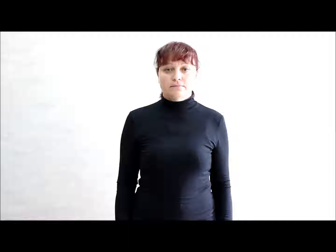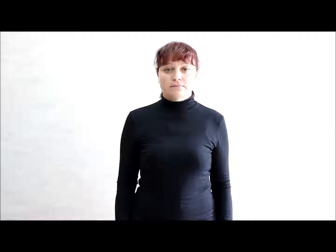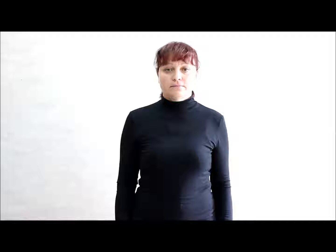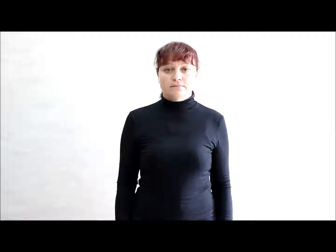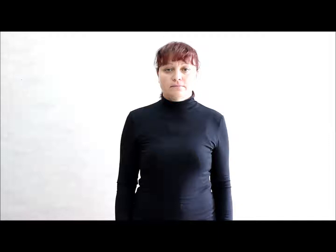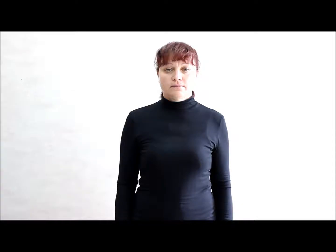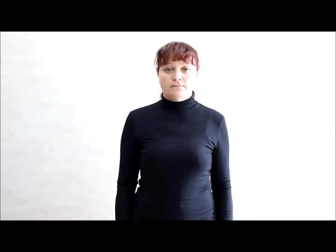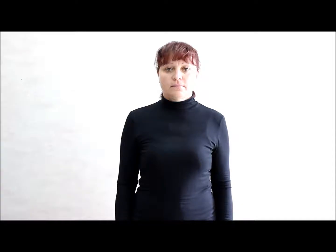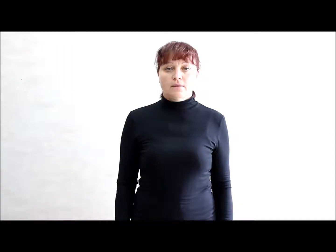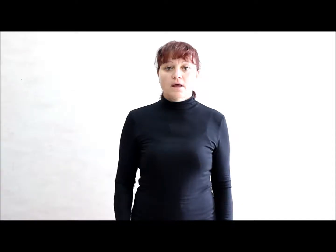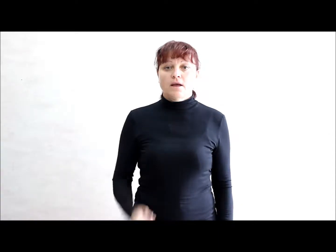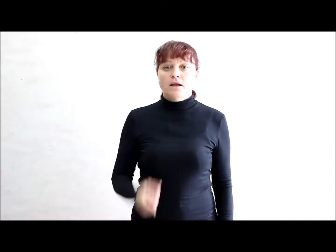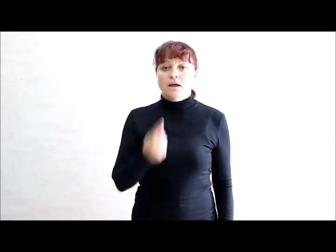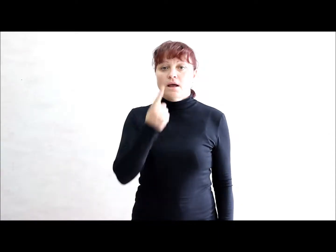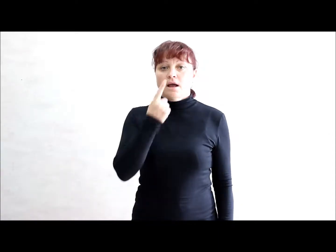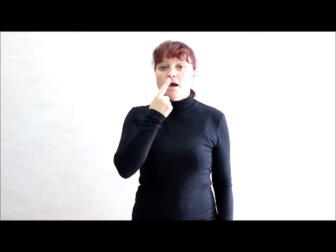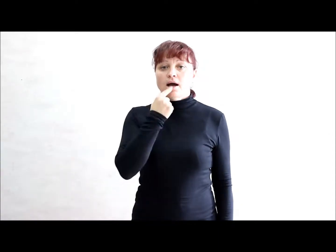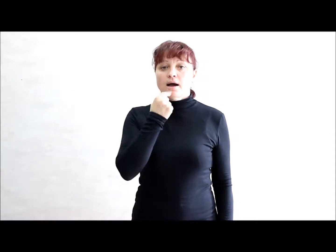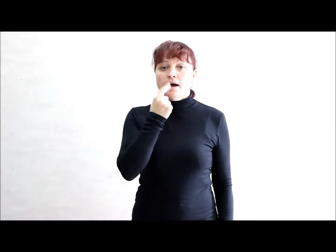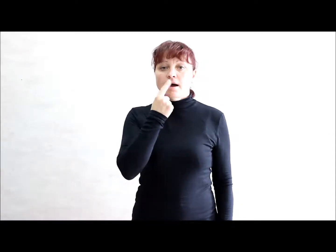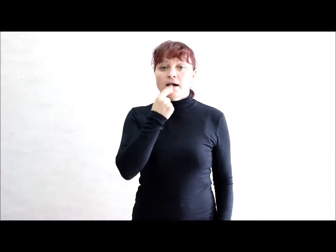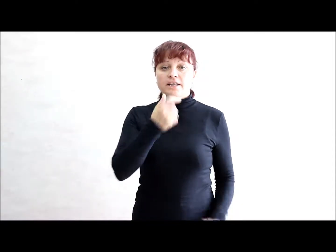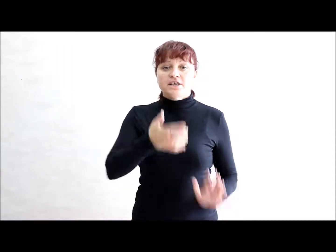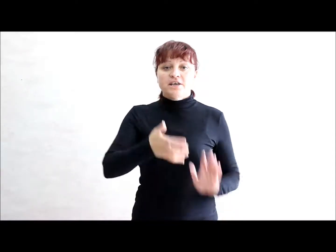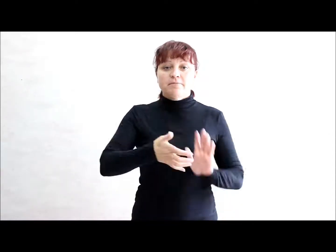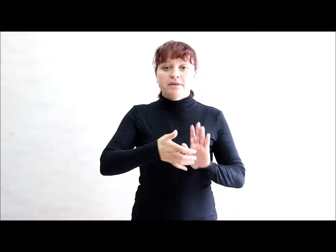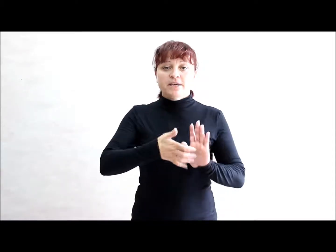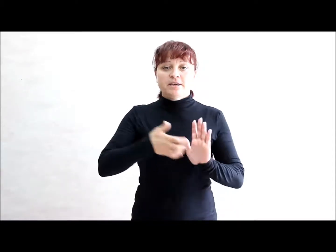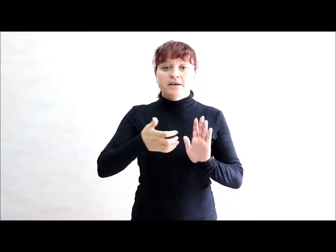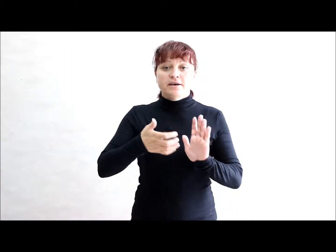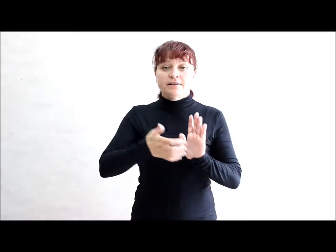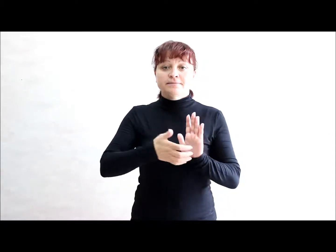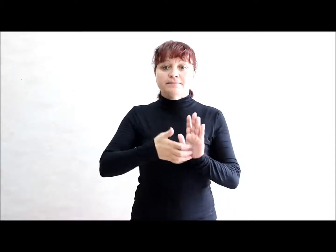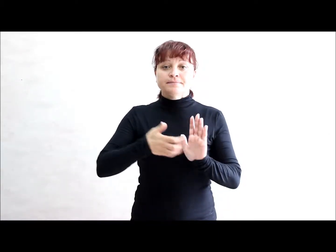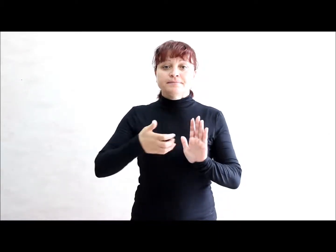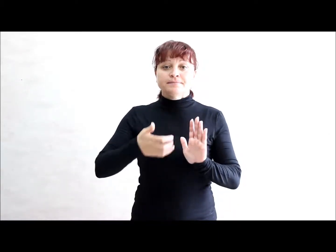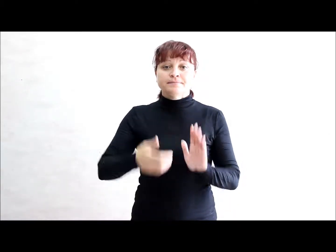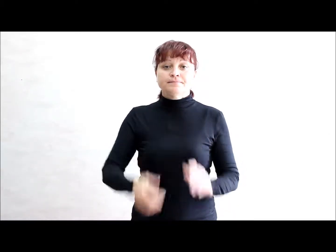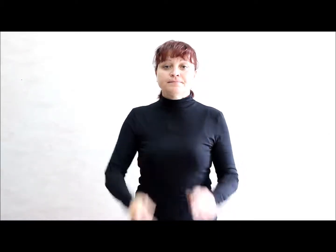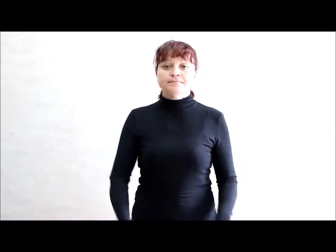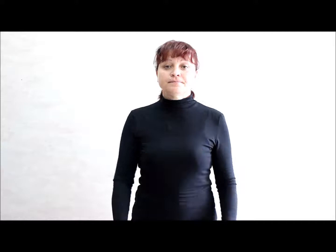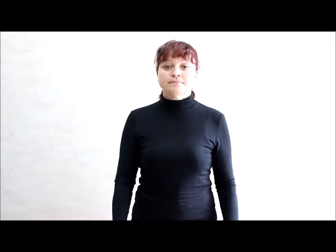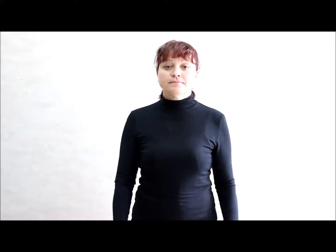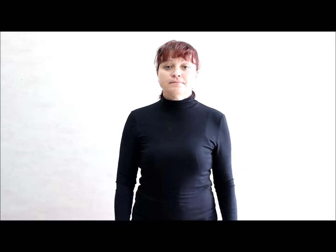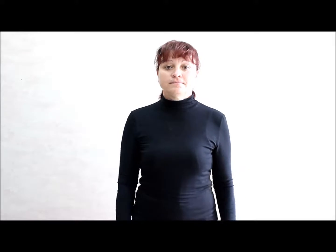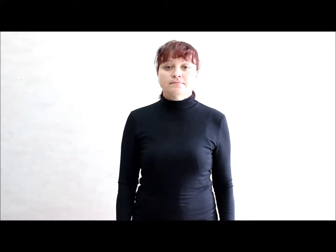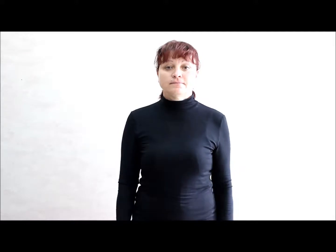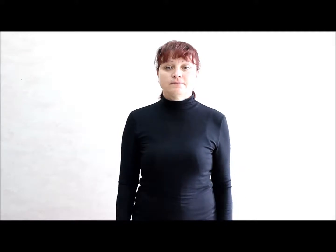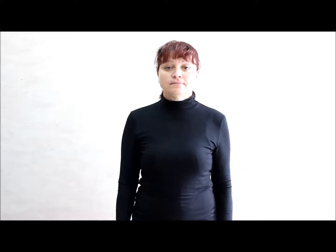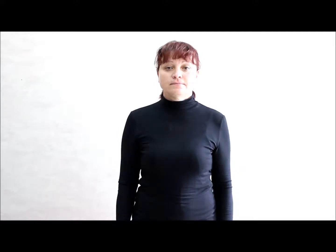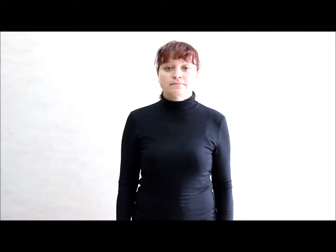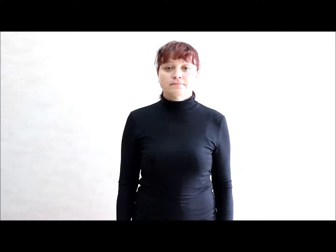Anemie